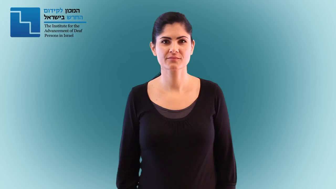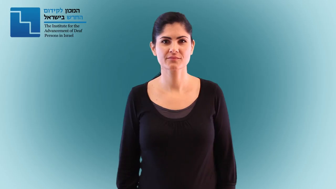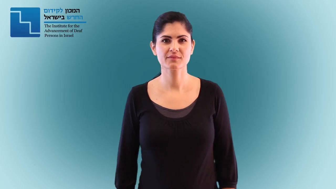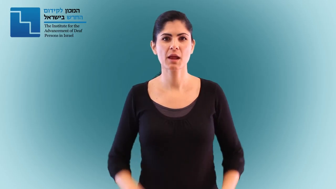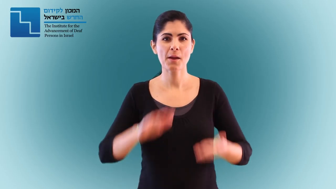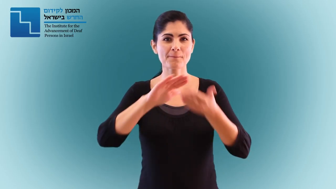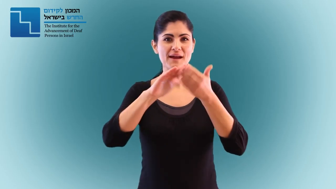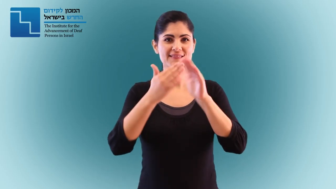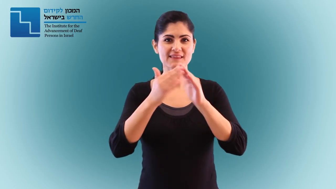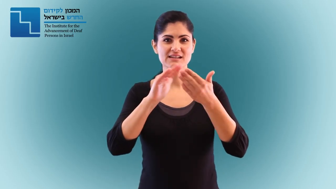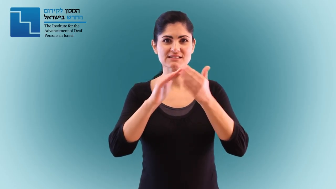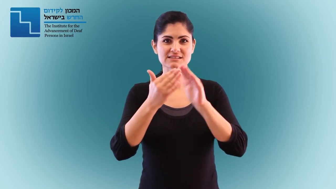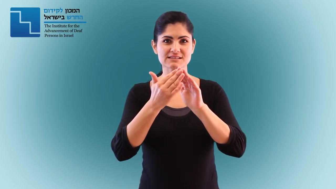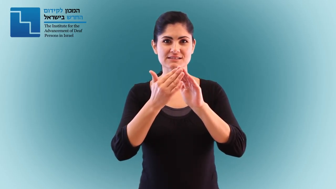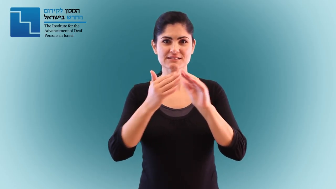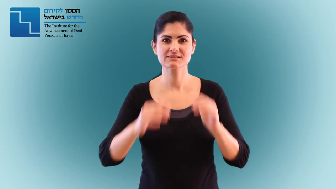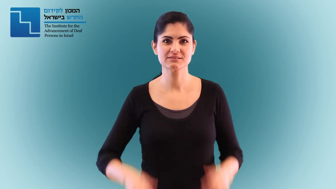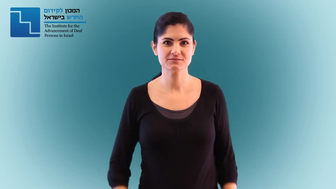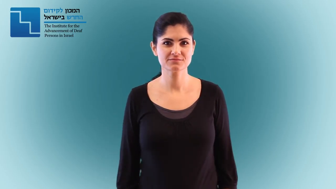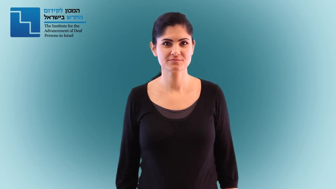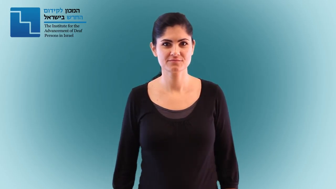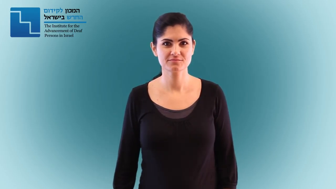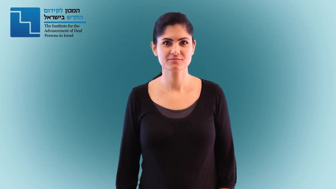מתנ"ס